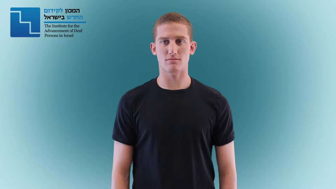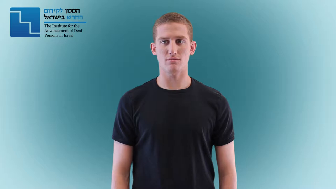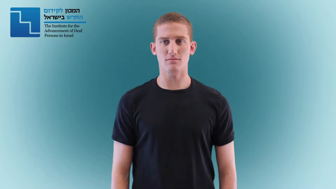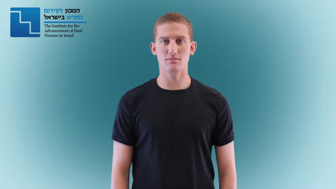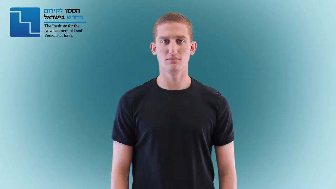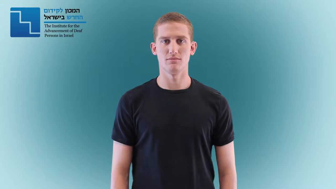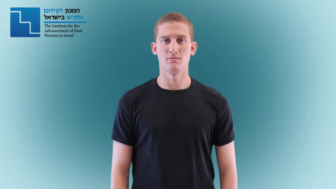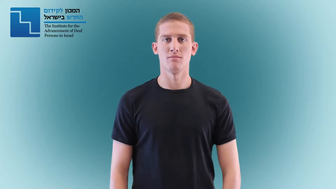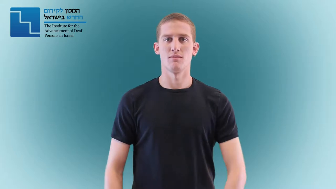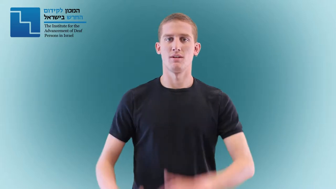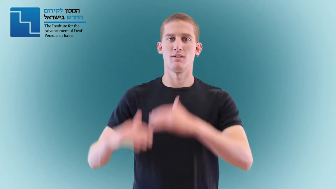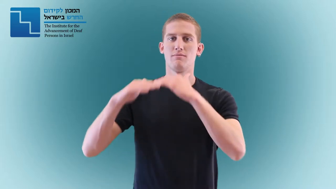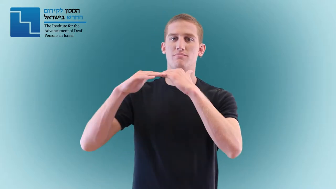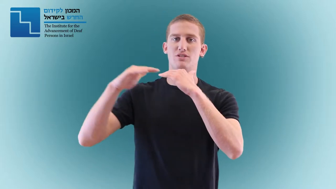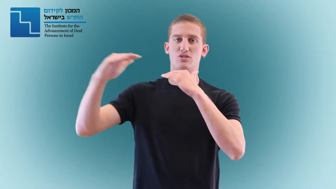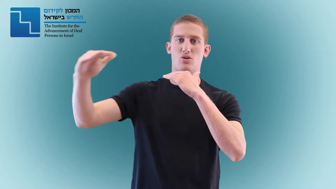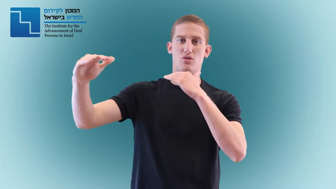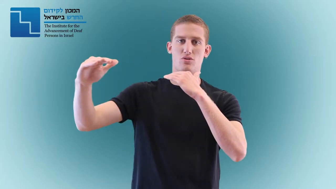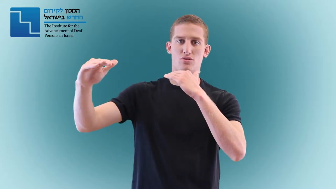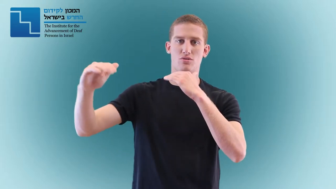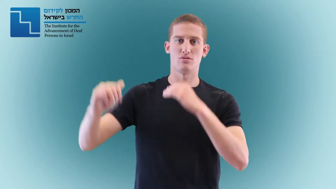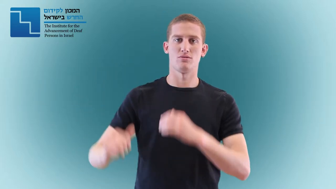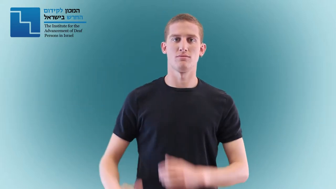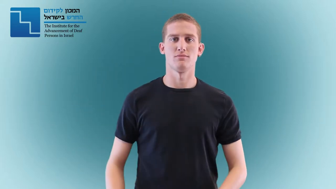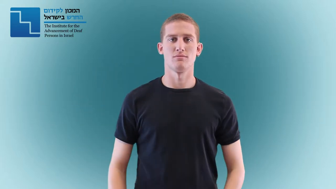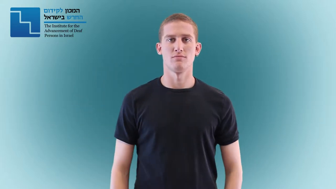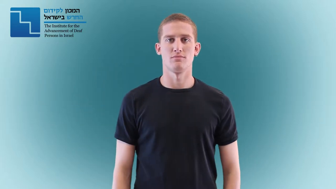מישור